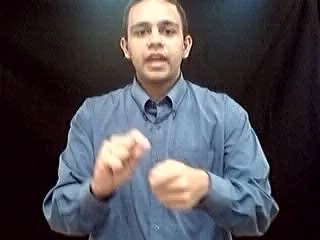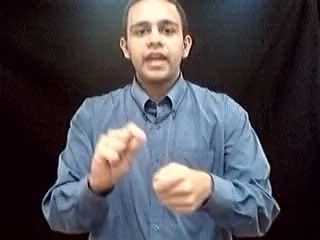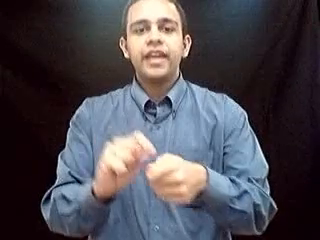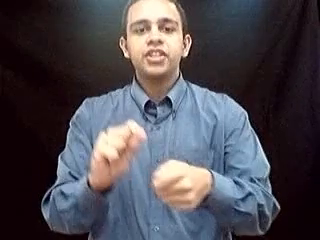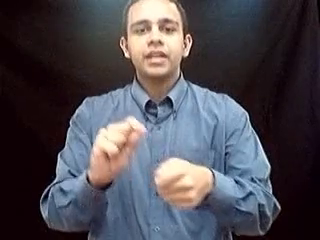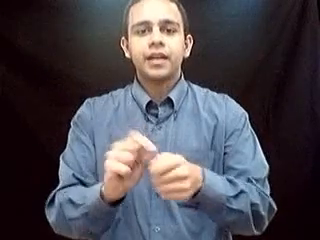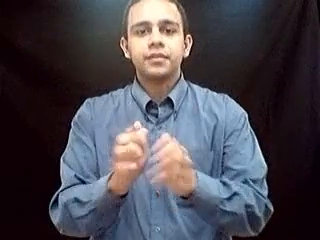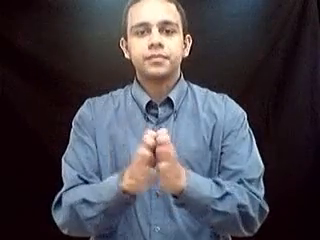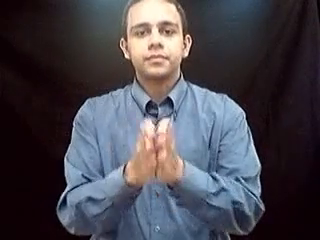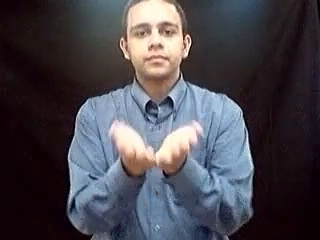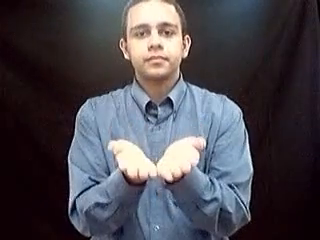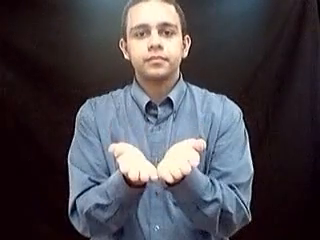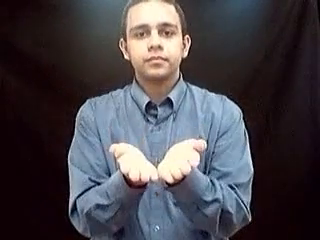editar